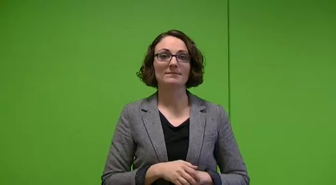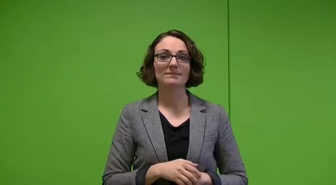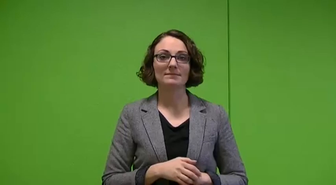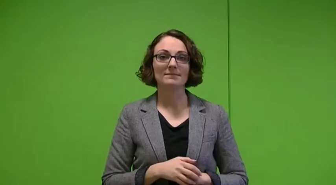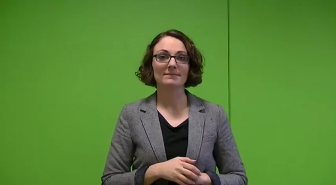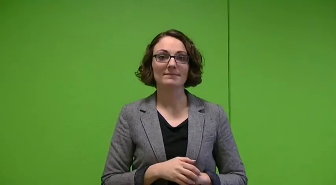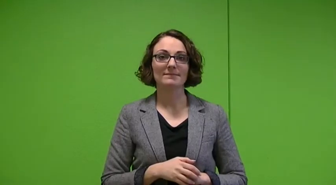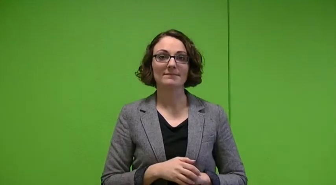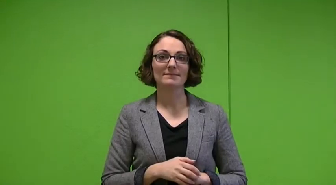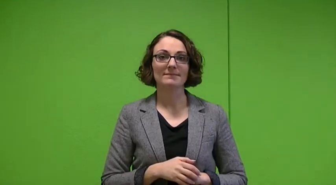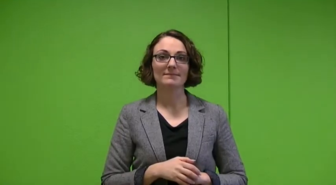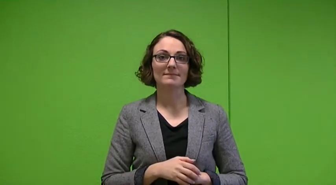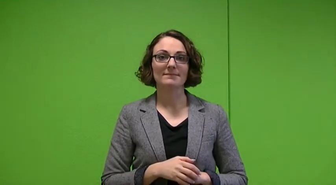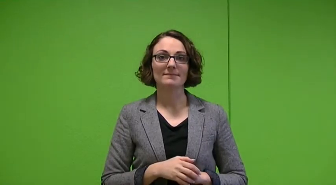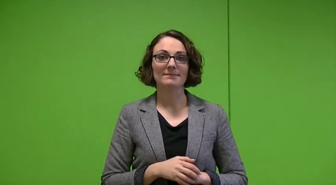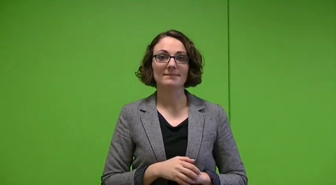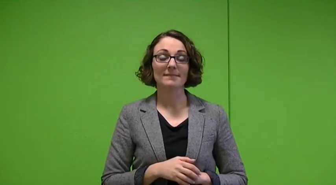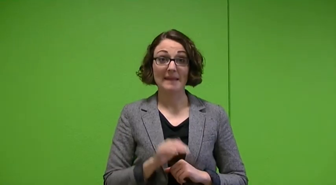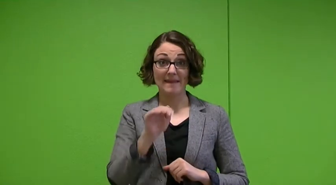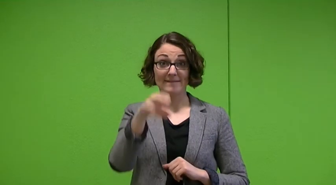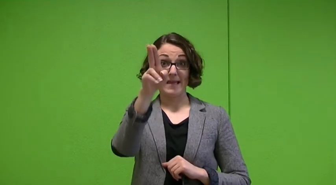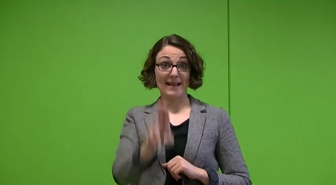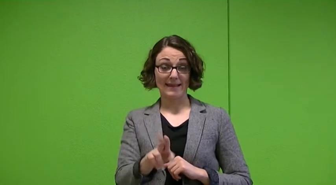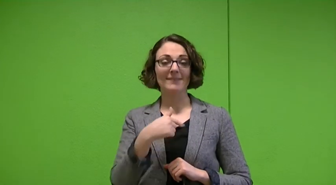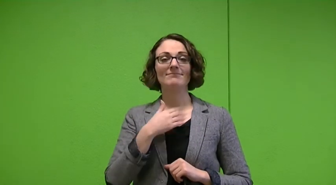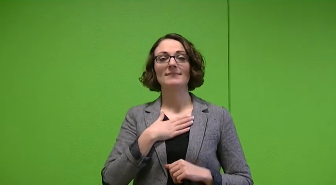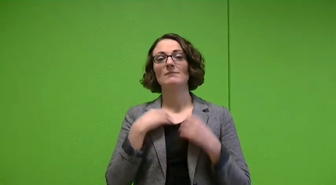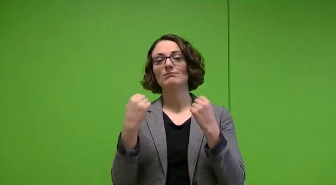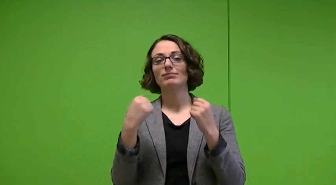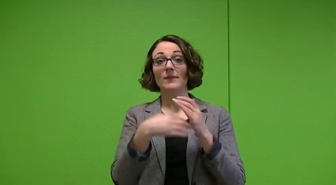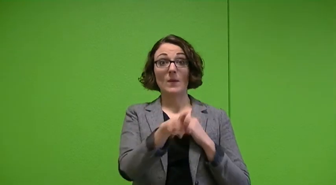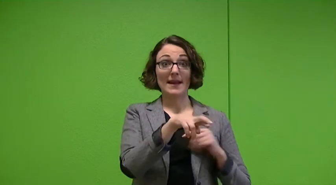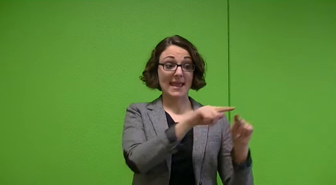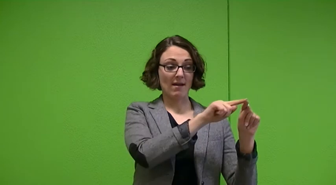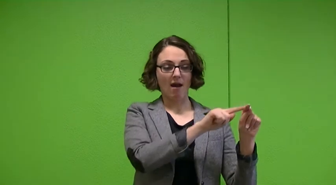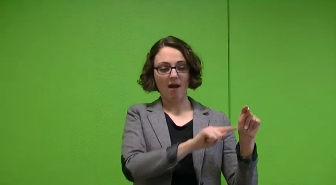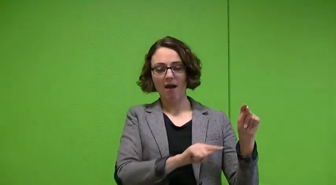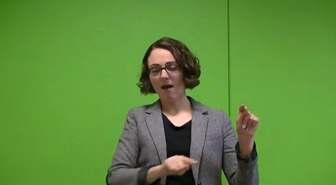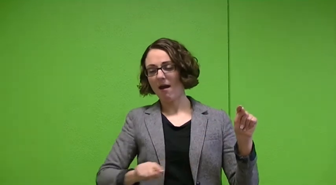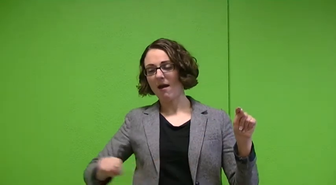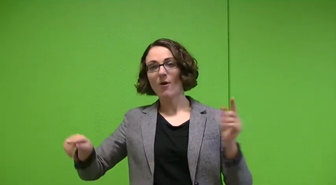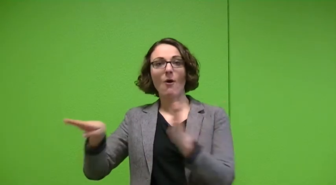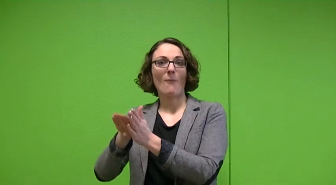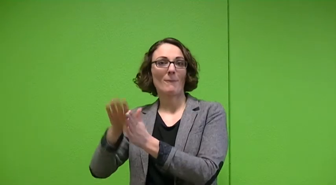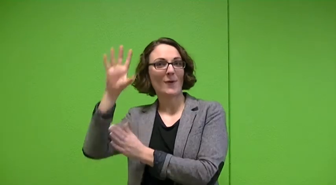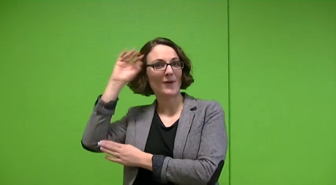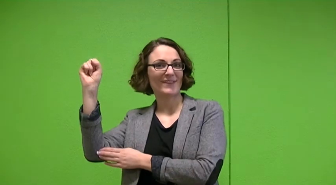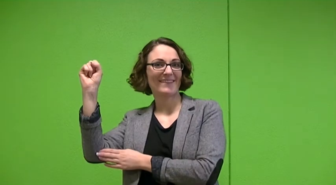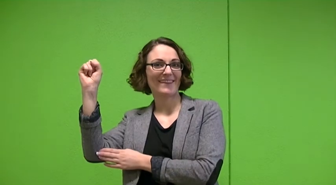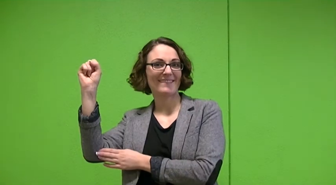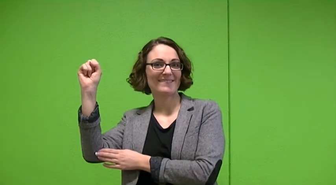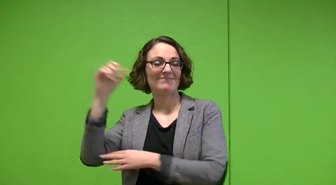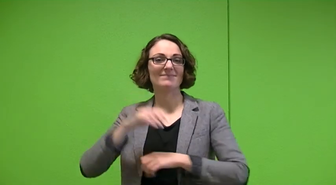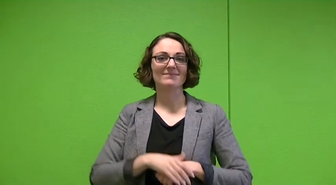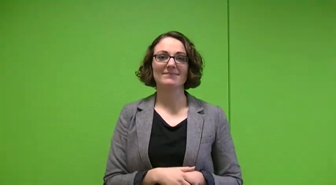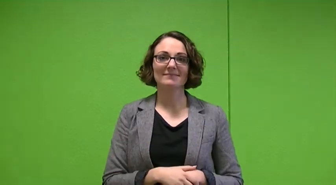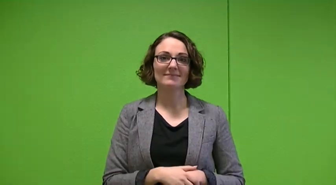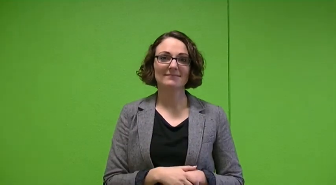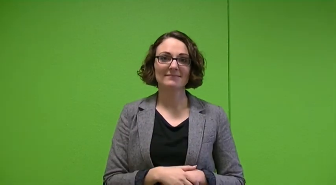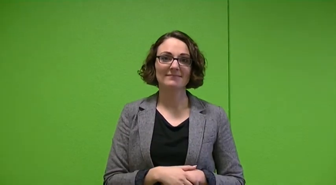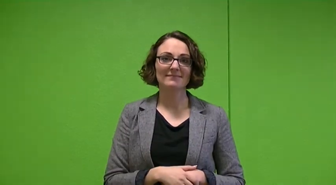naestu helgi aetla eg ad keyra fra Reykjavik til Hafnar i Hornafirdi